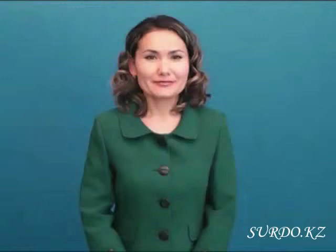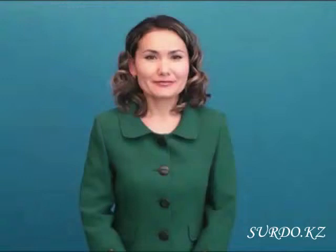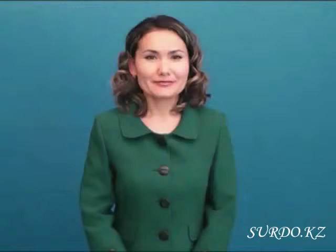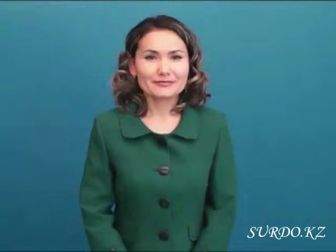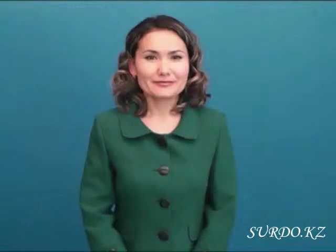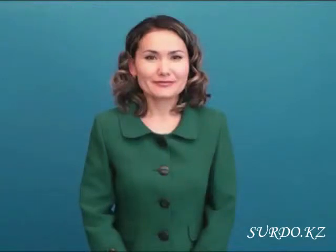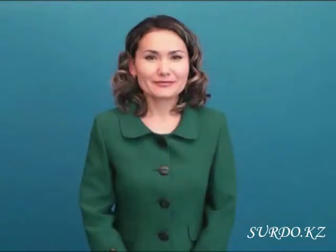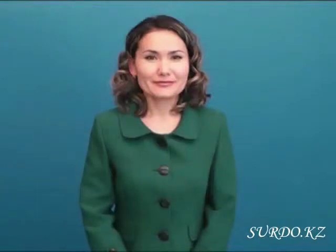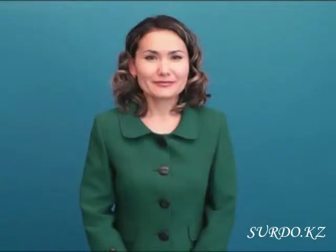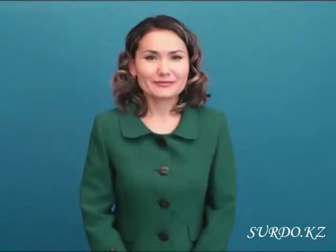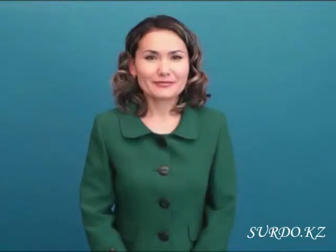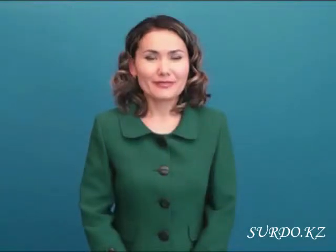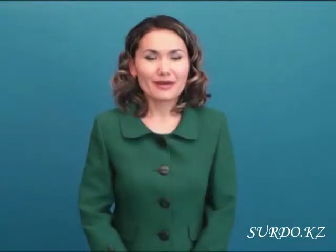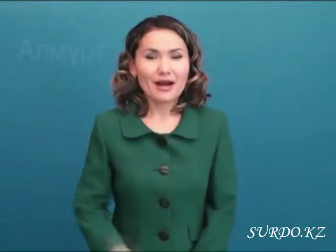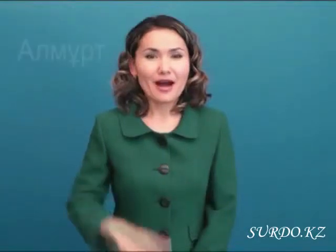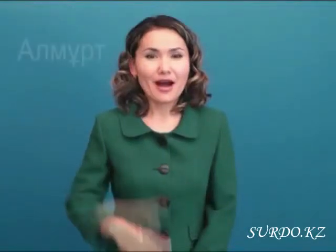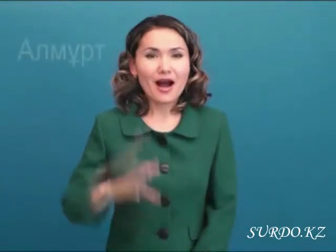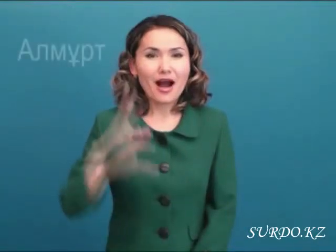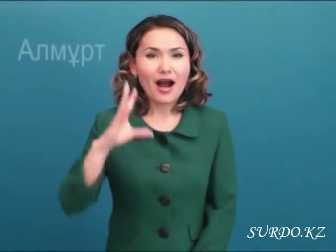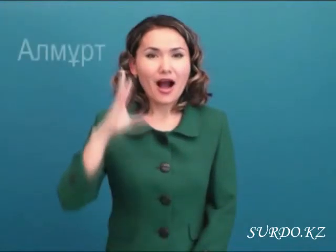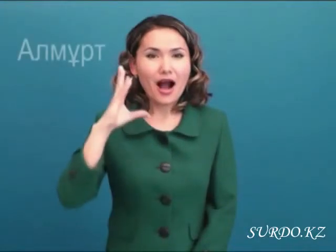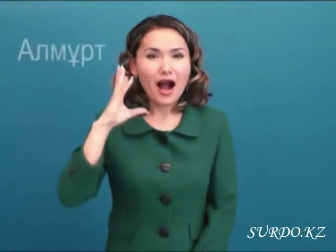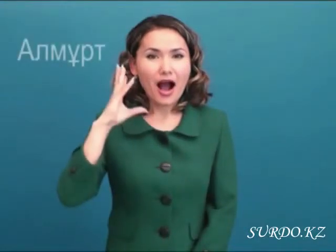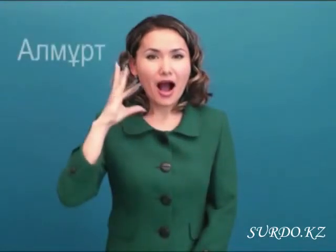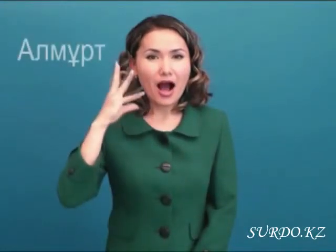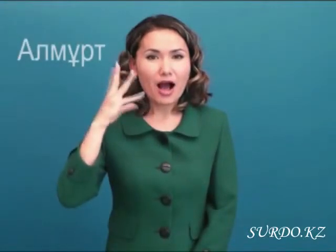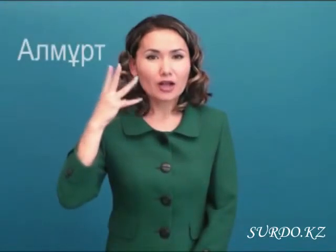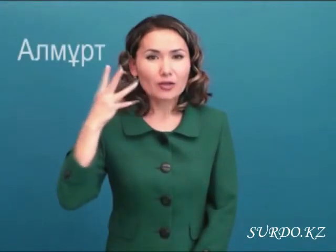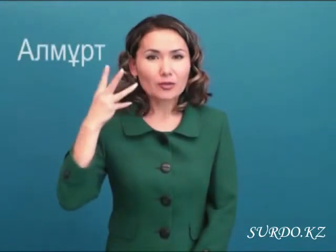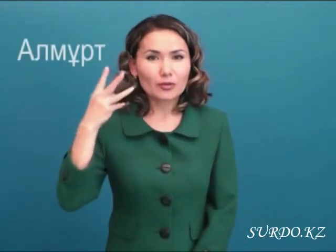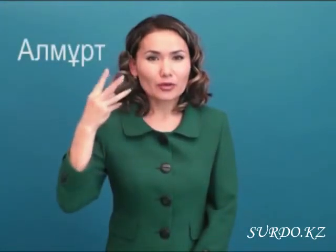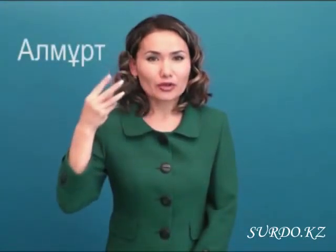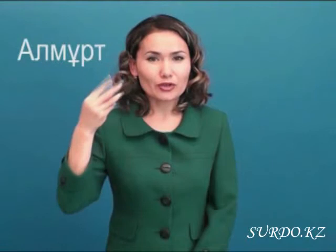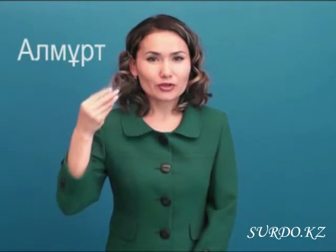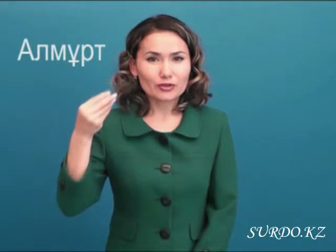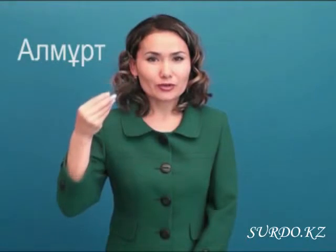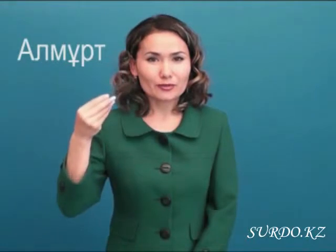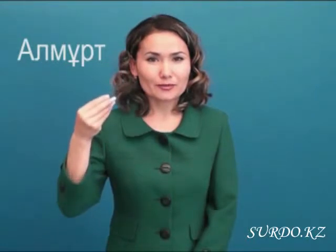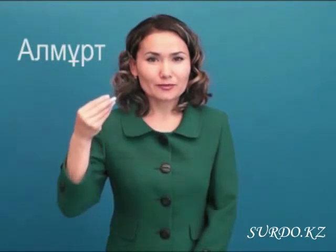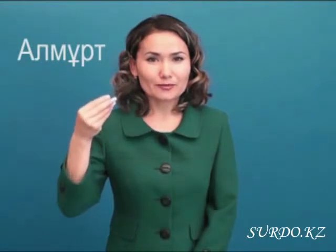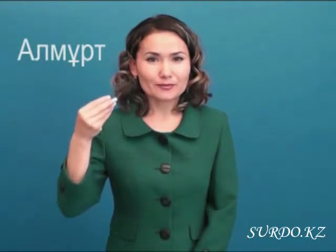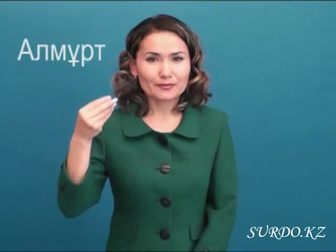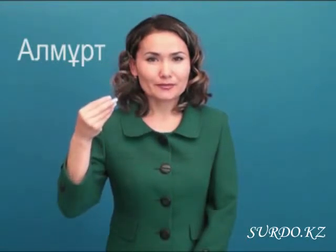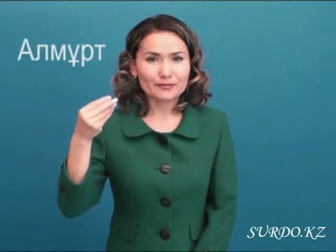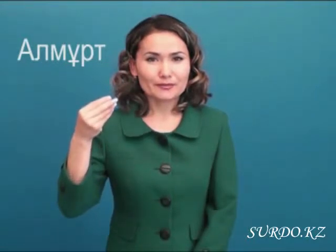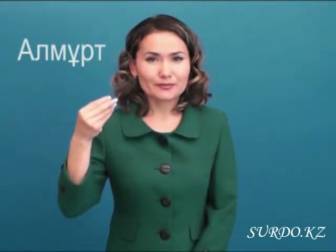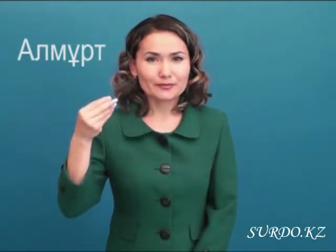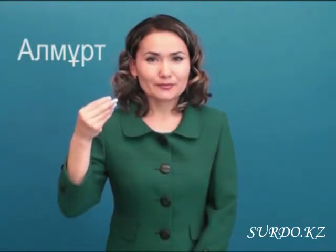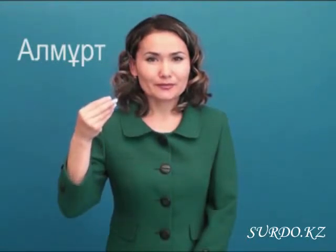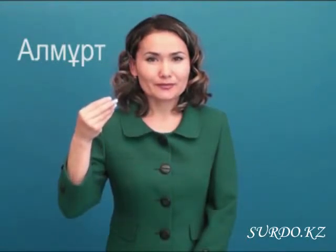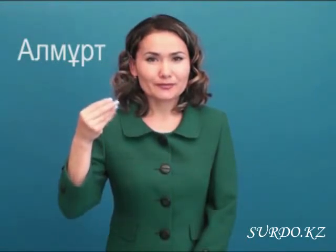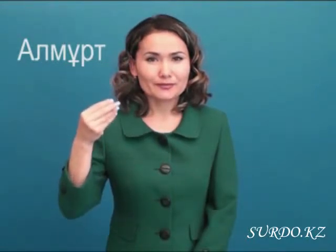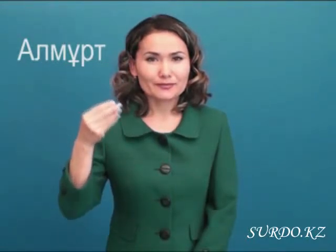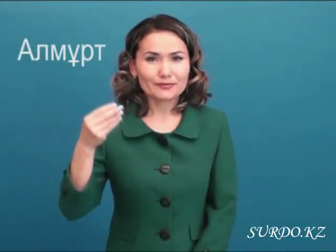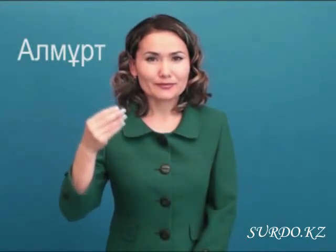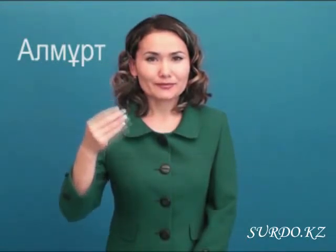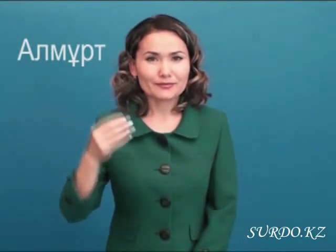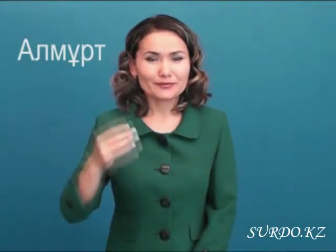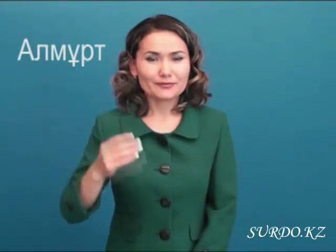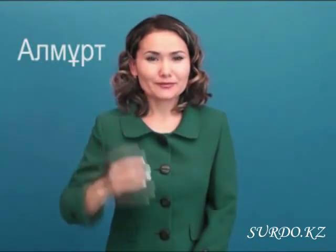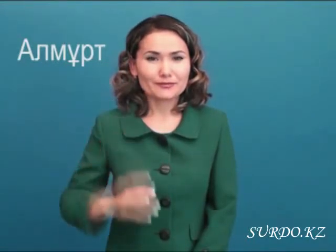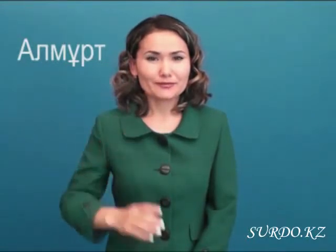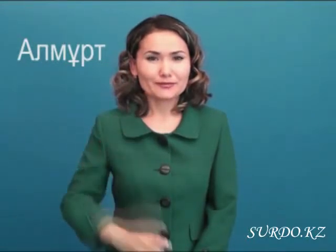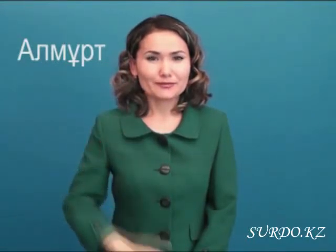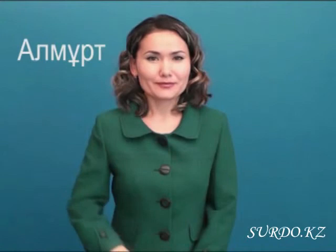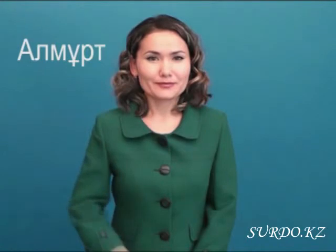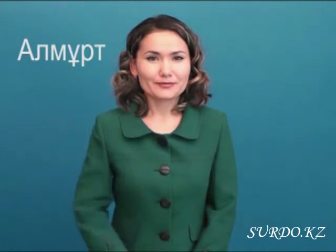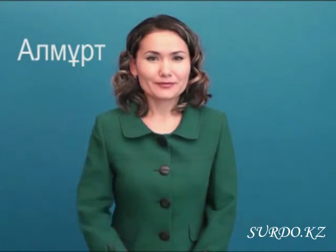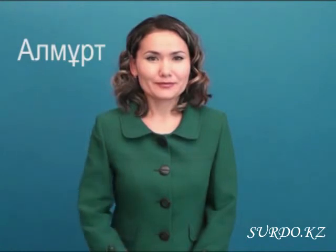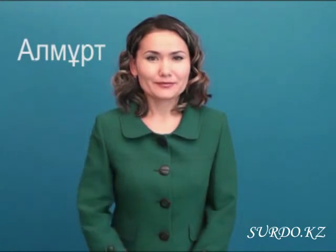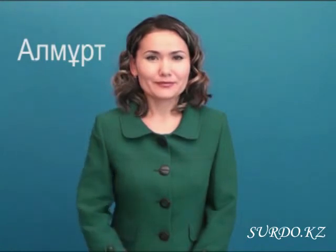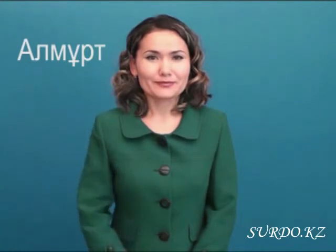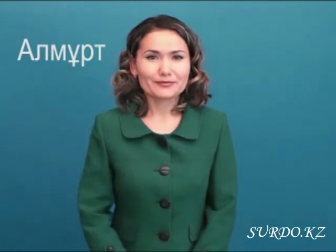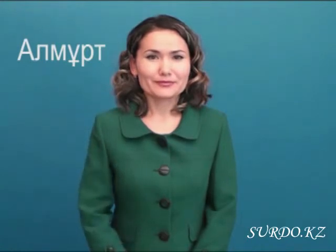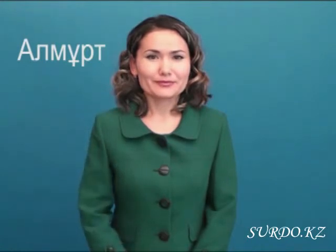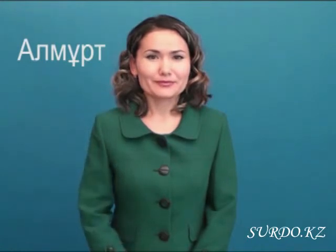Алмұрт